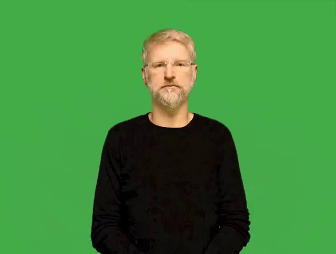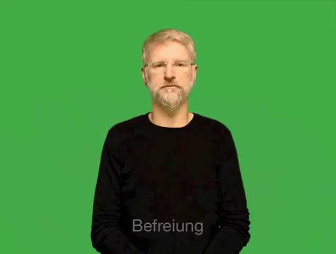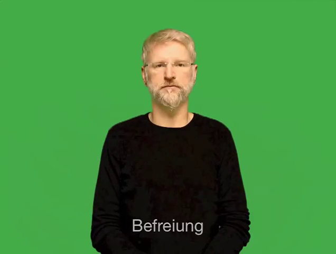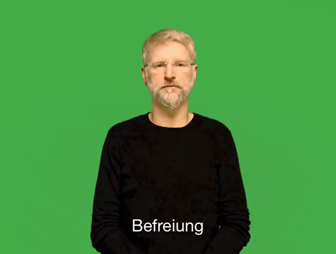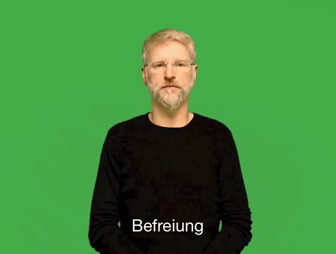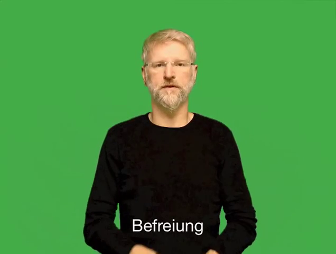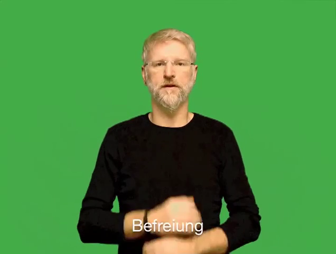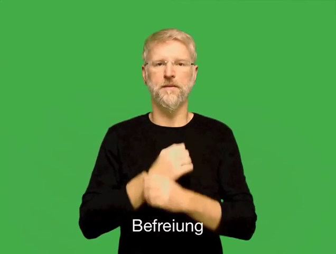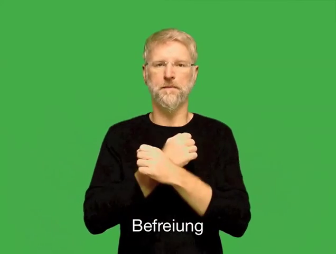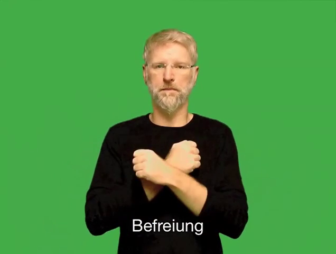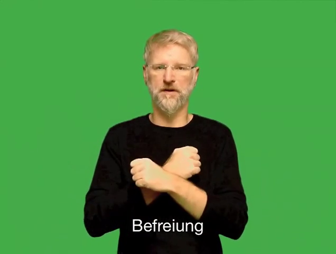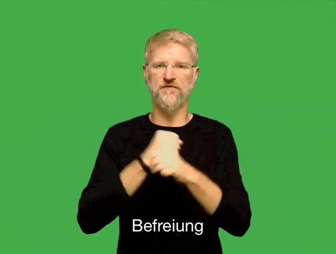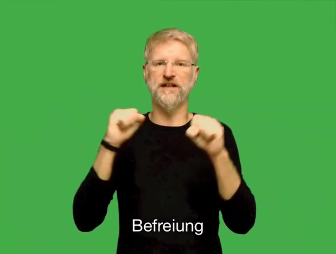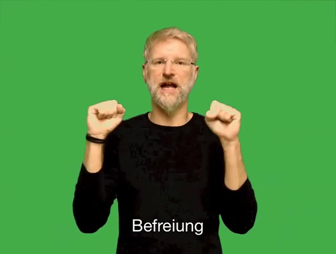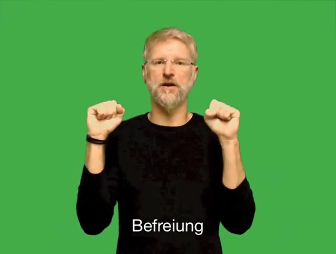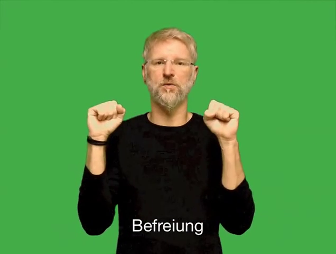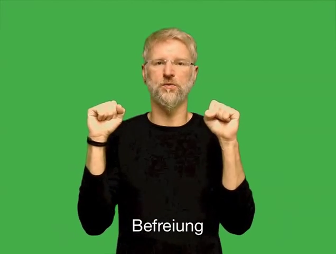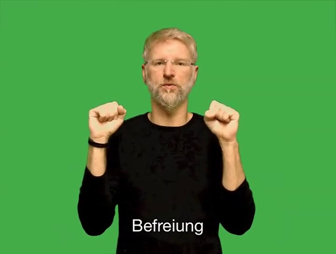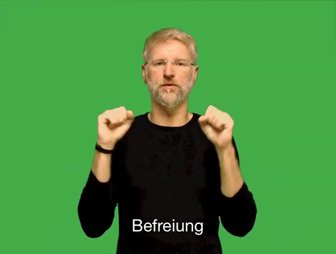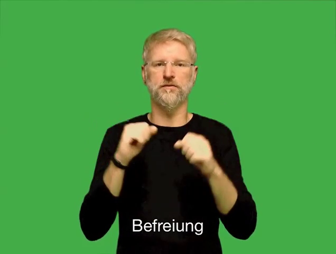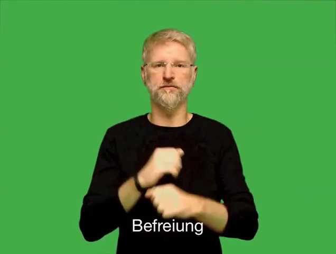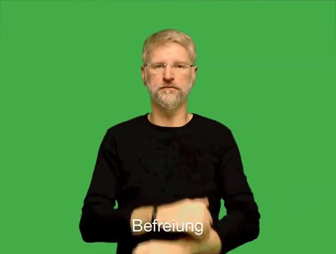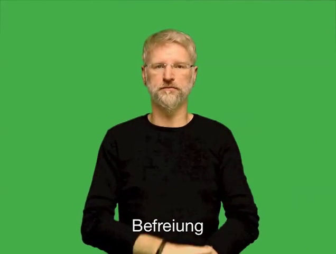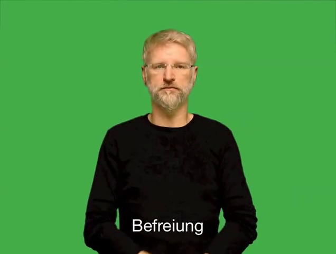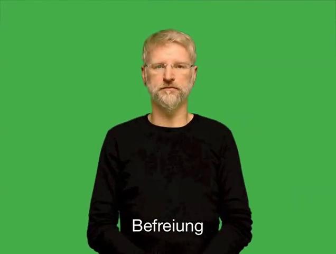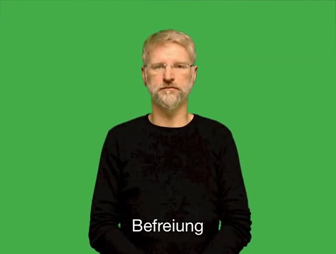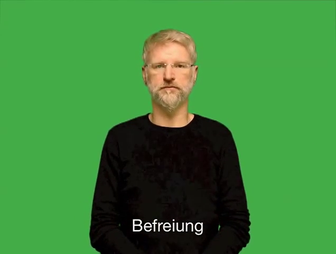Befreiung